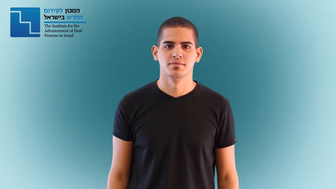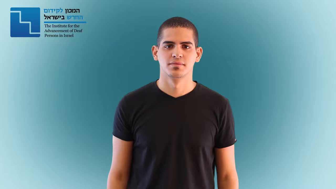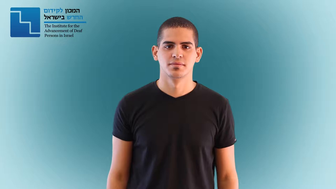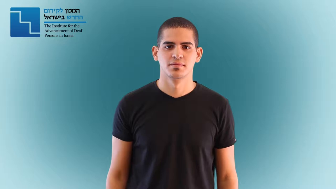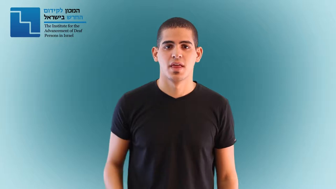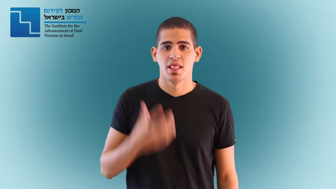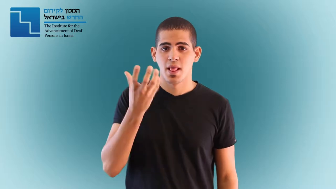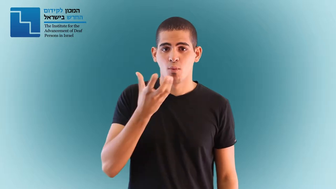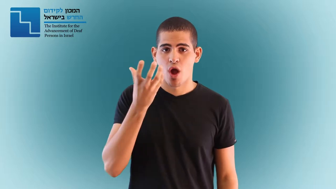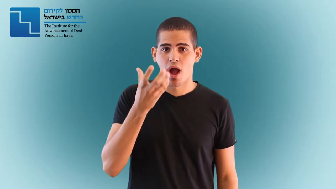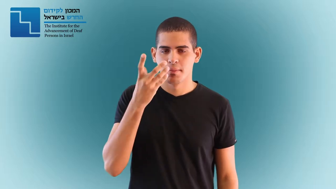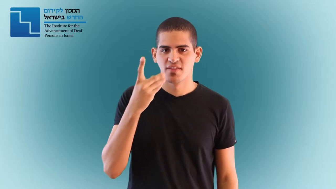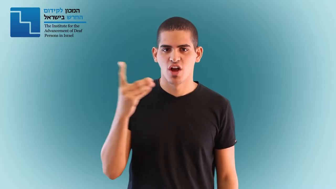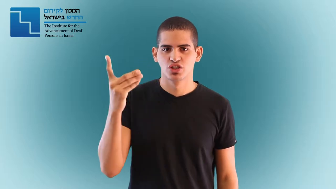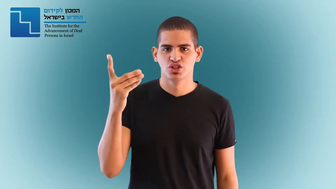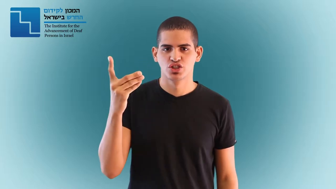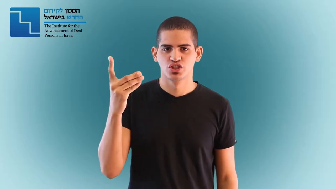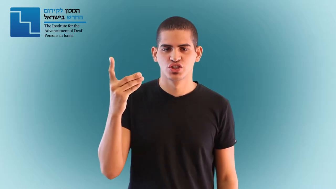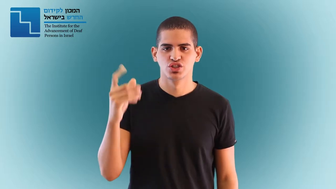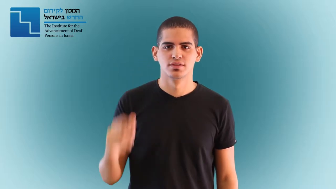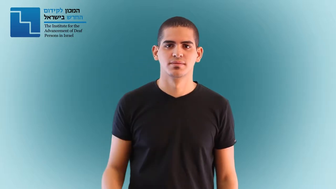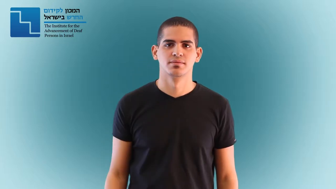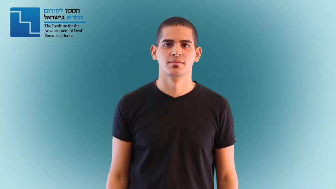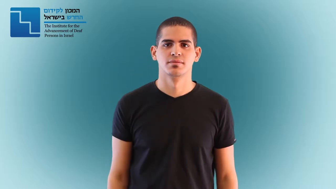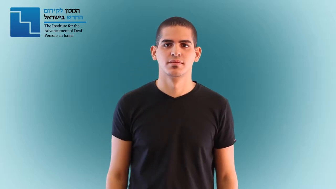תפוח בדבש